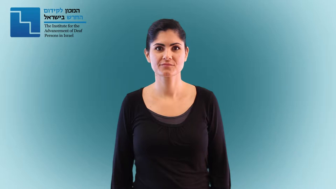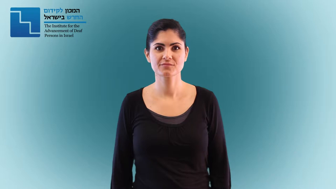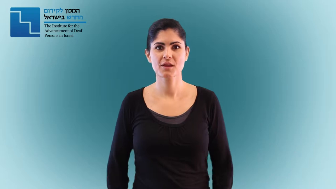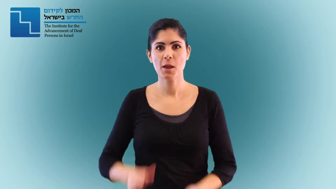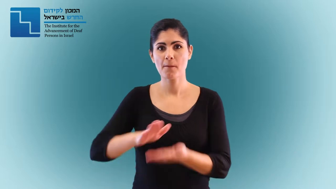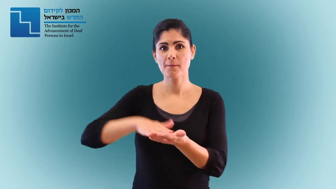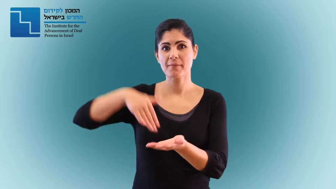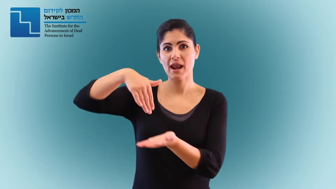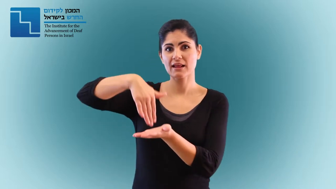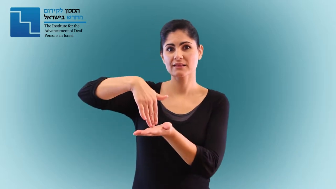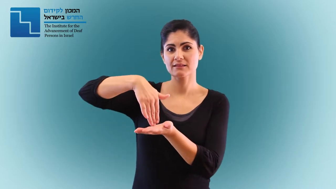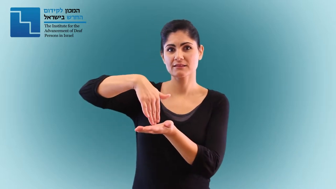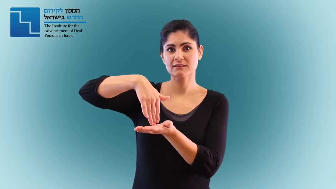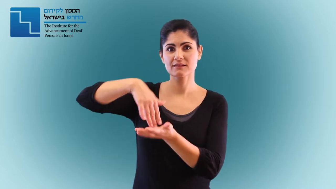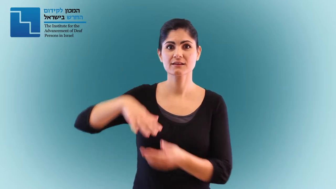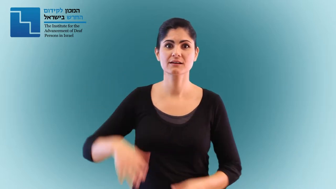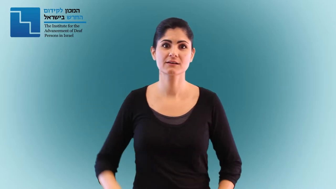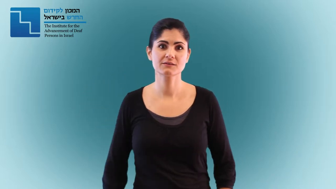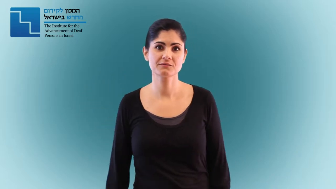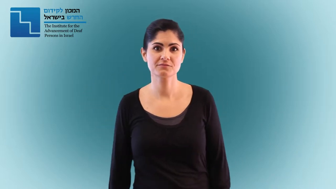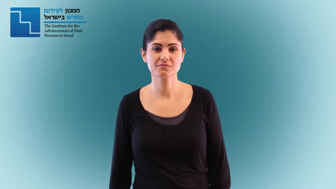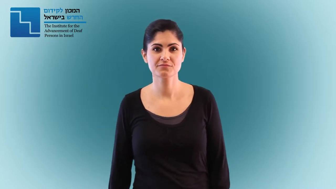בלט / מחול